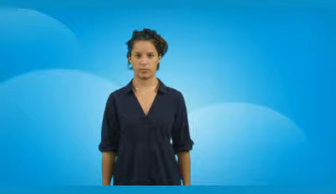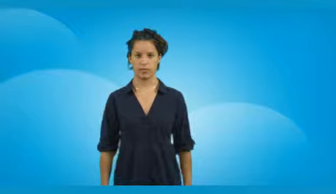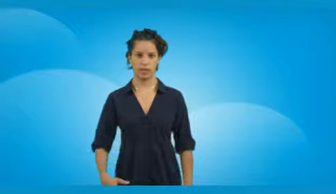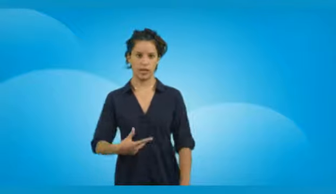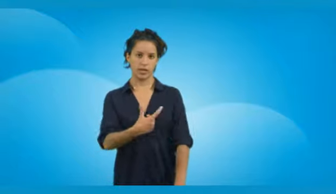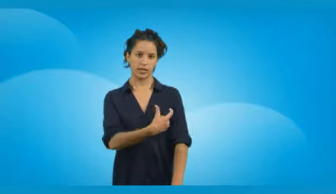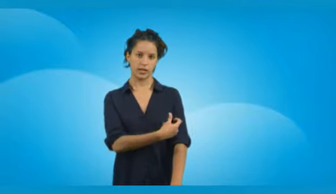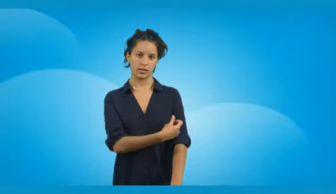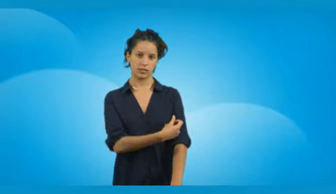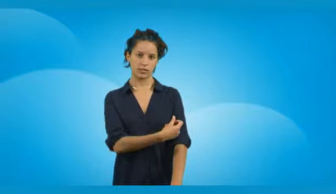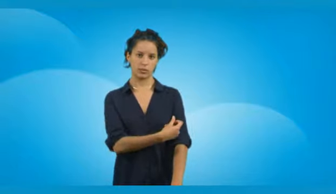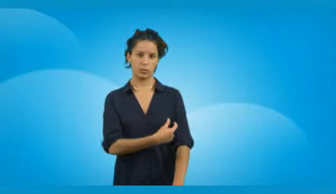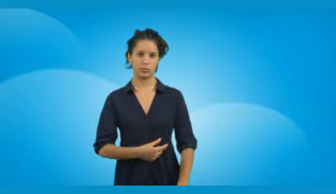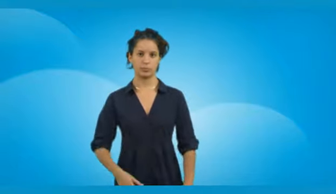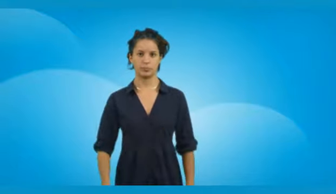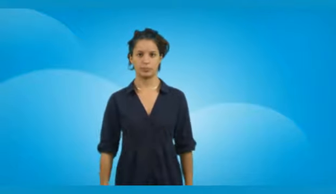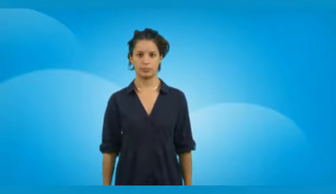Injekció